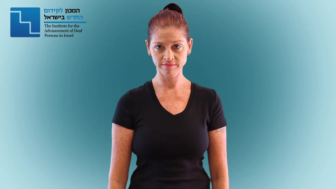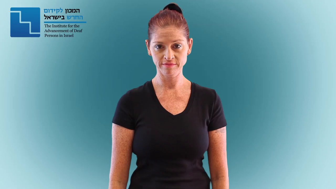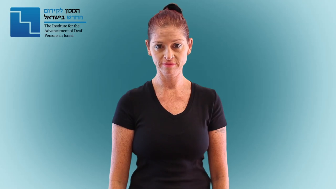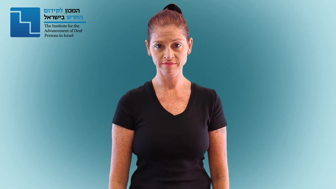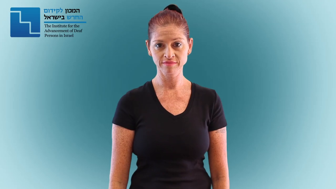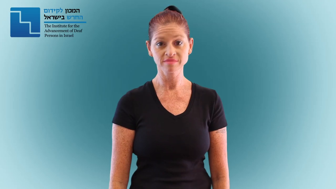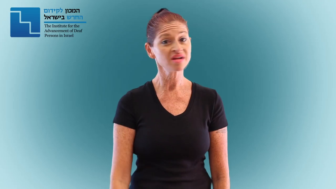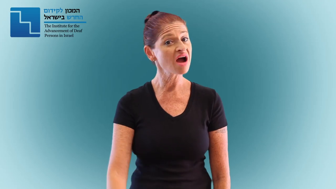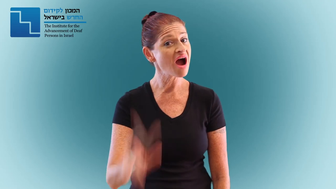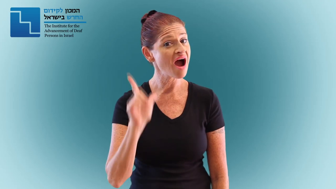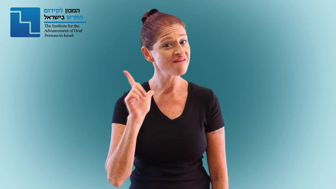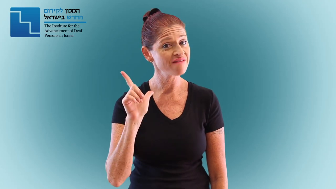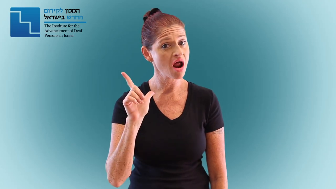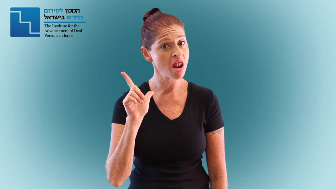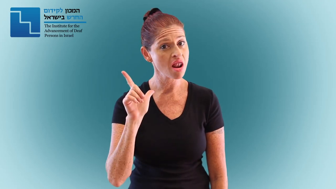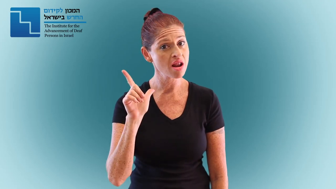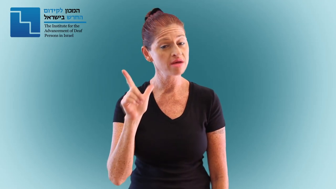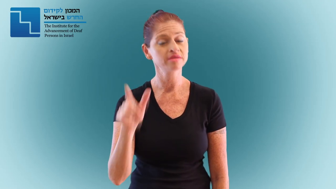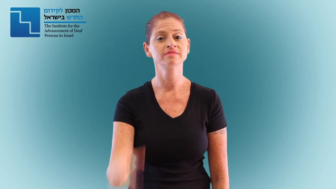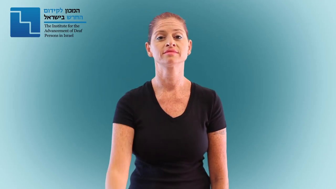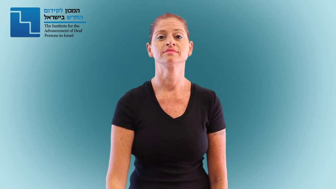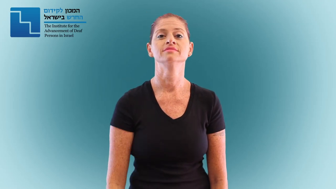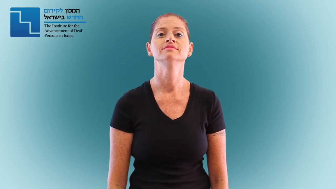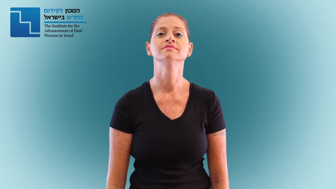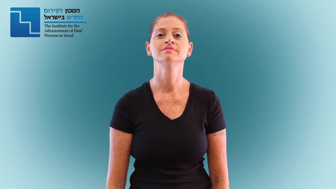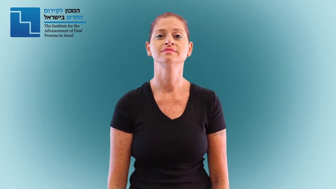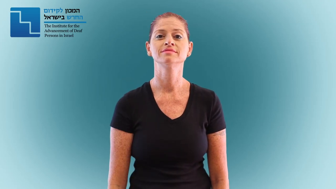אבל